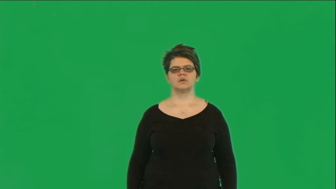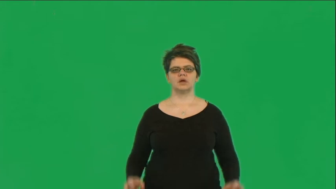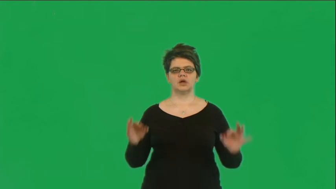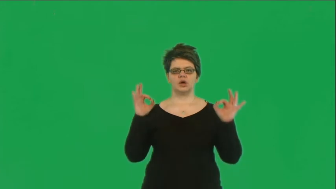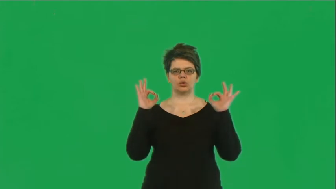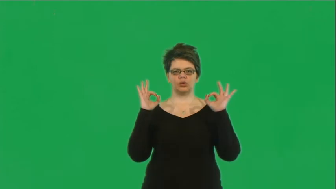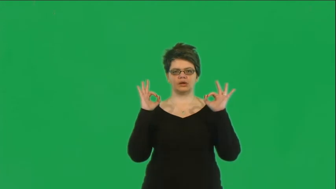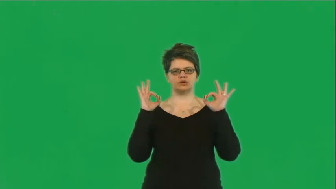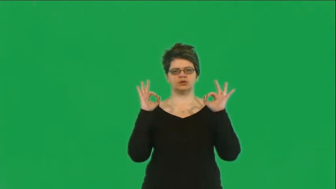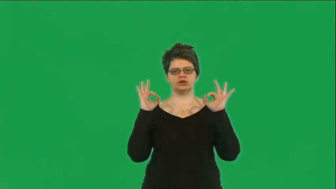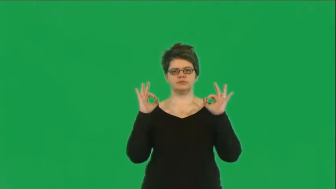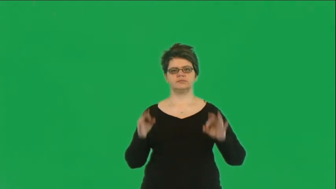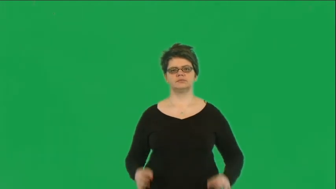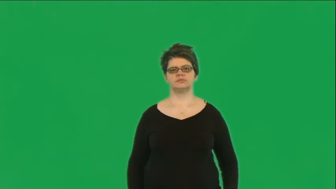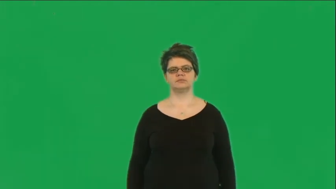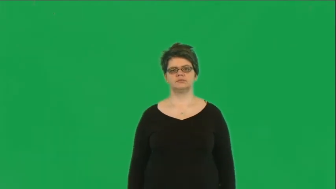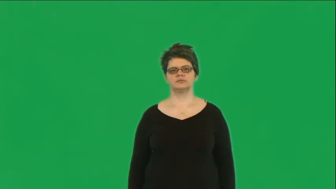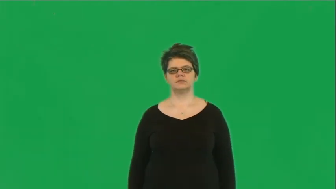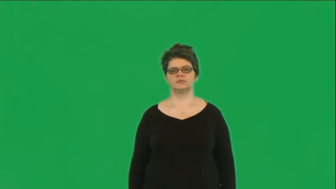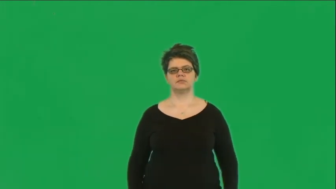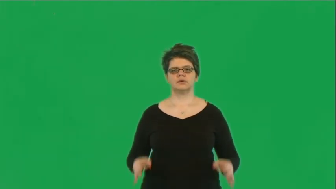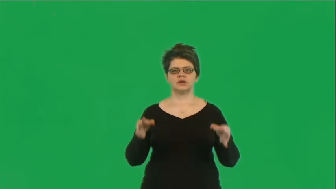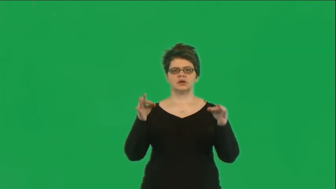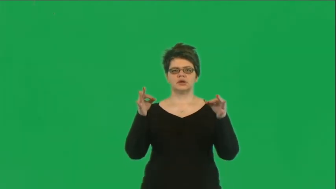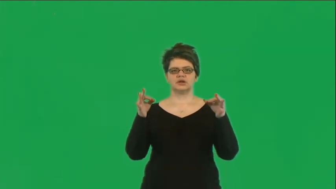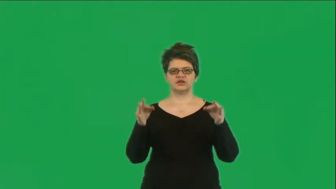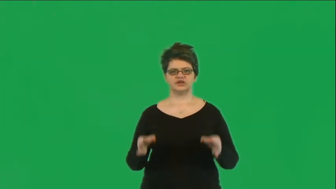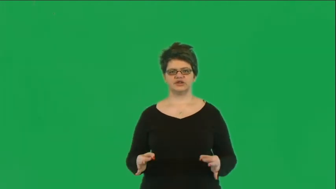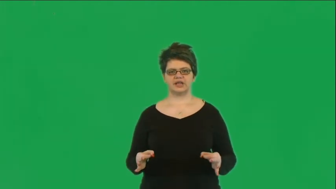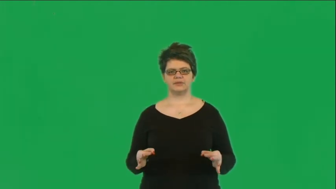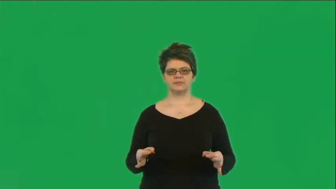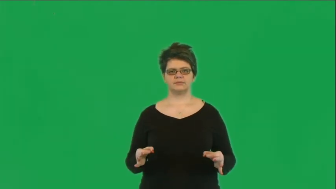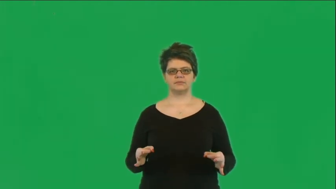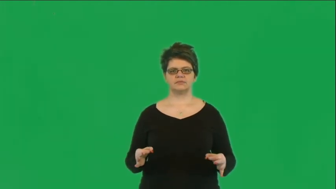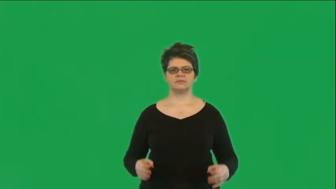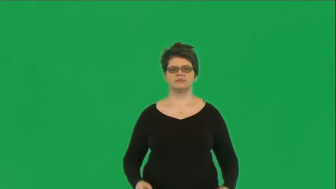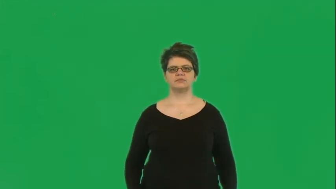dzisiaj